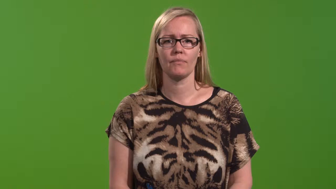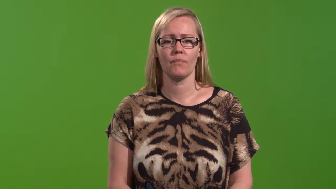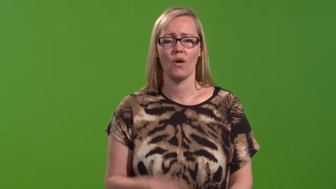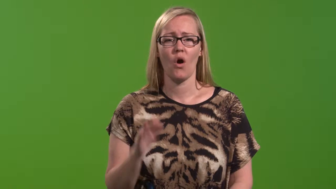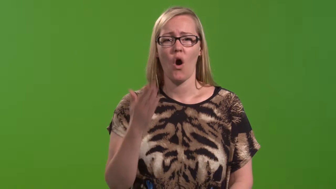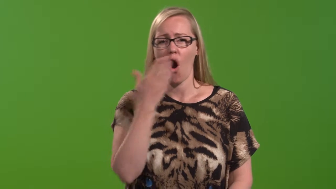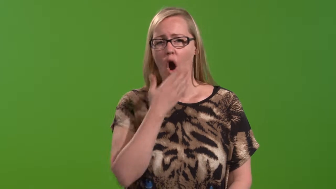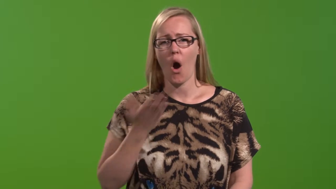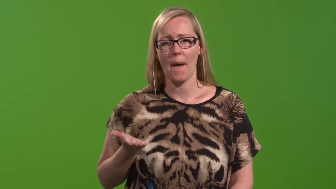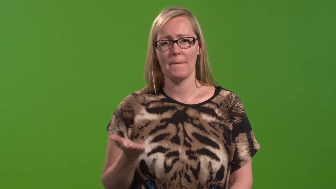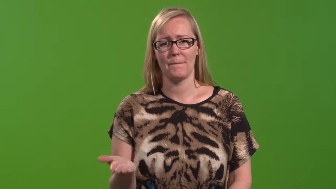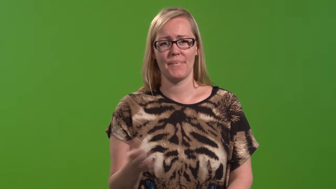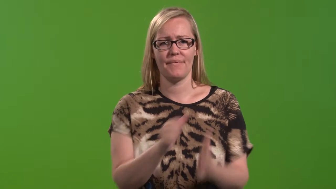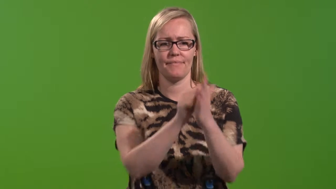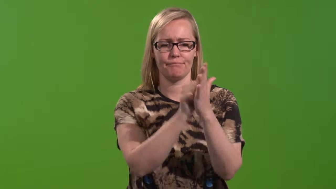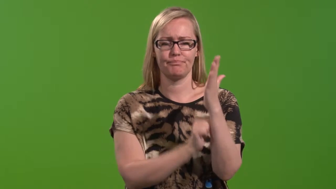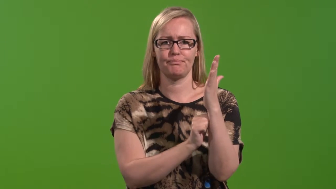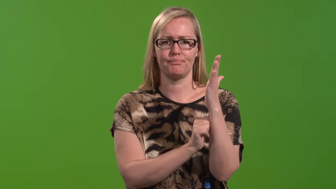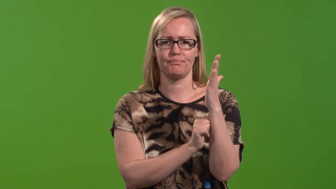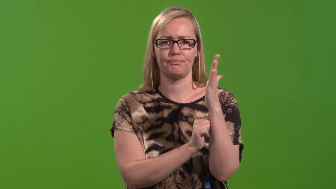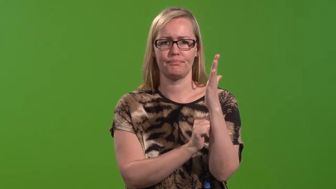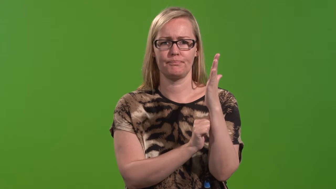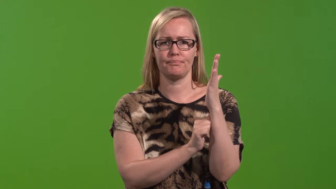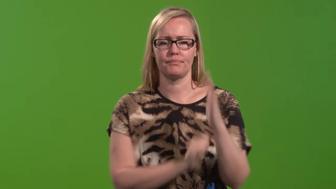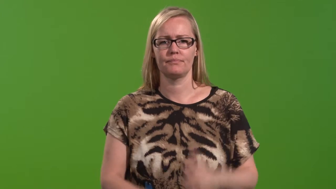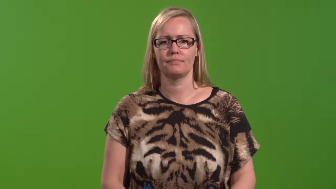ofnhanski